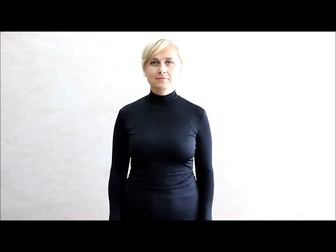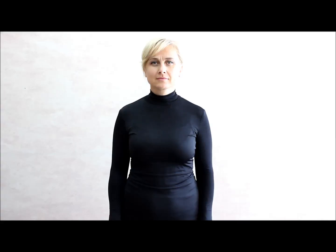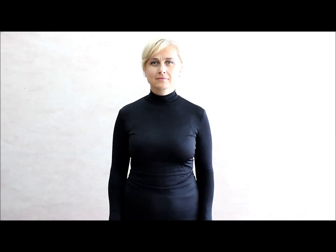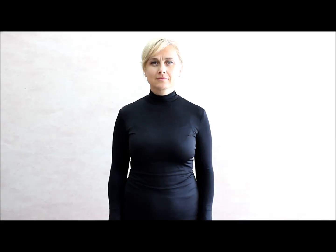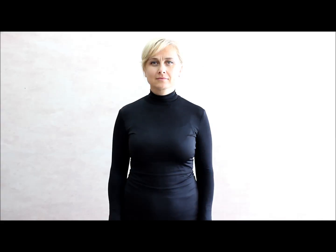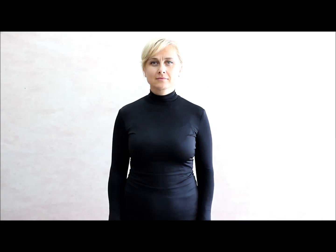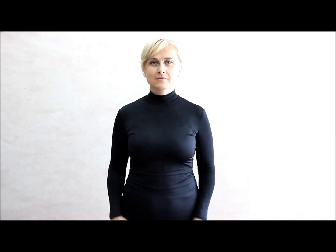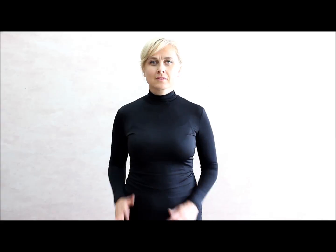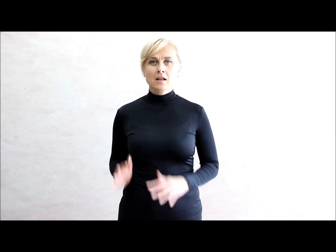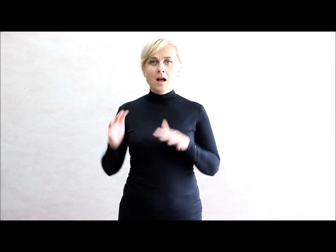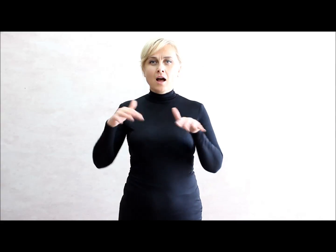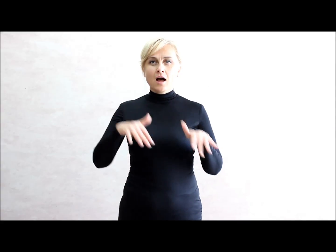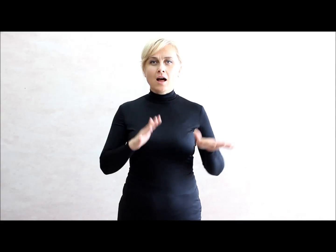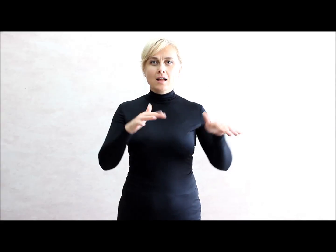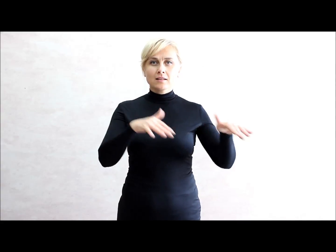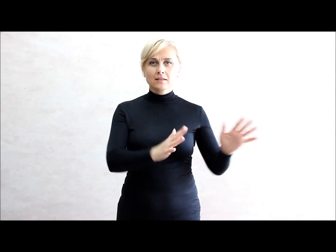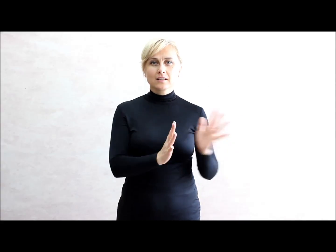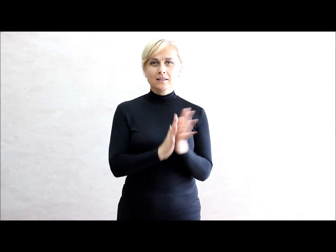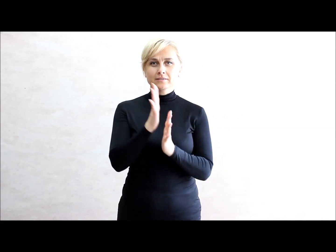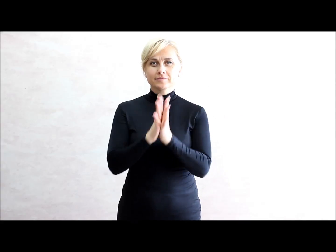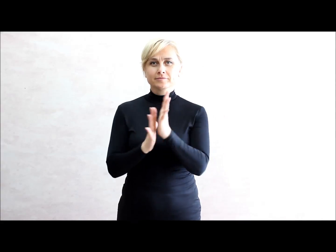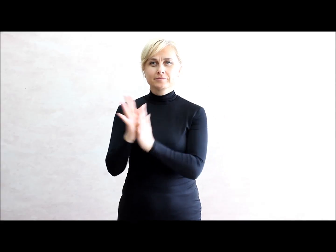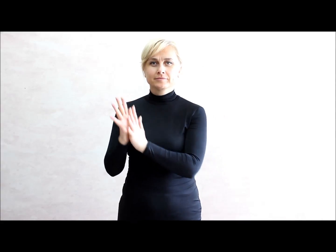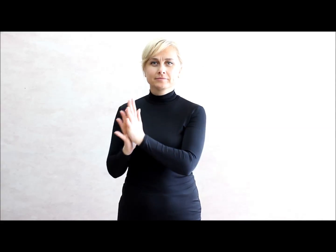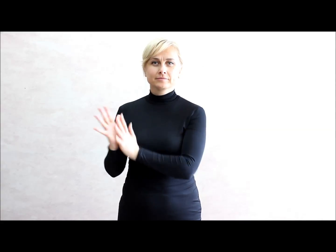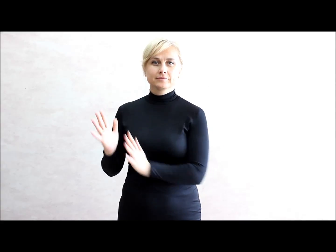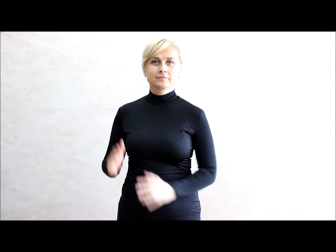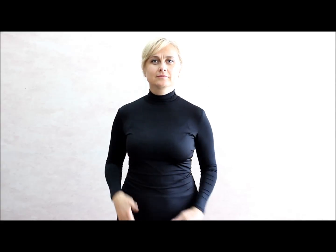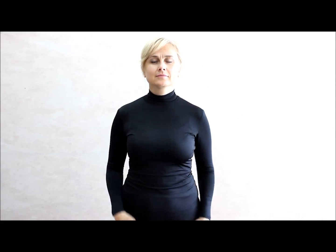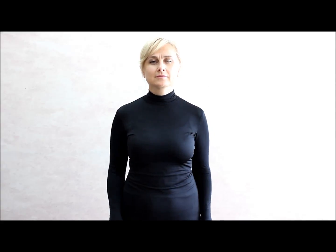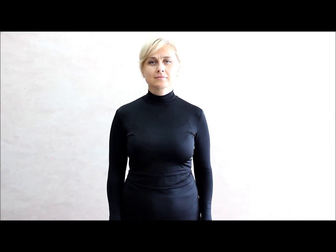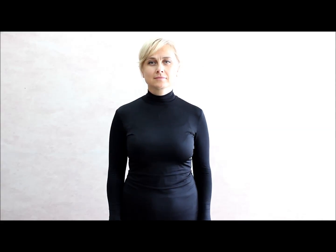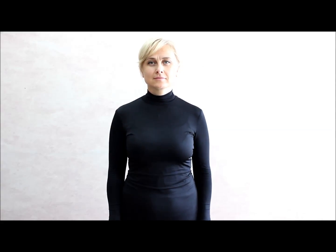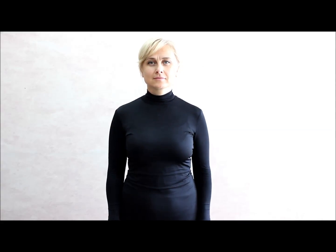Atmosferă